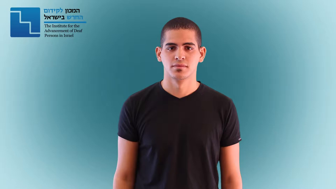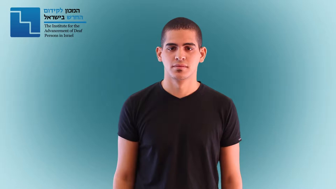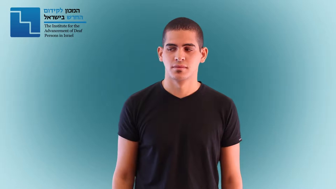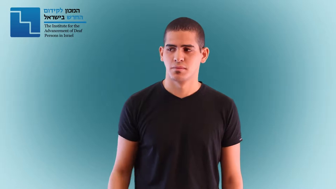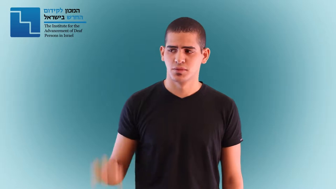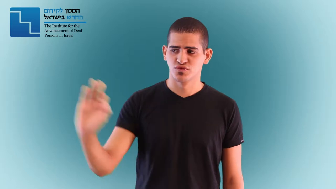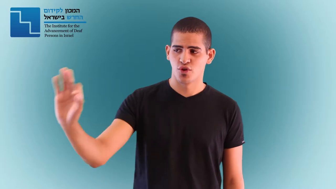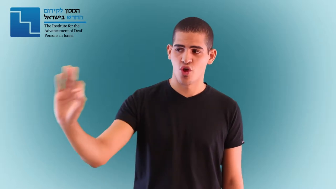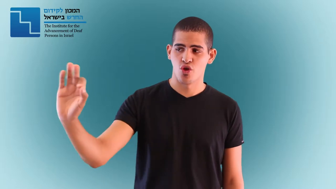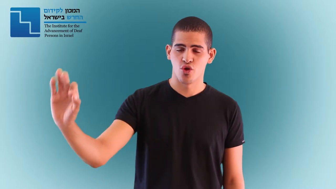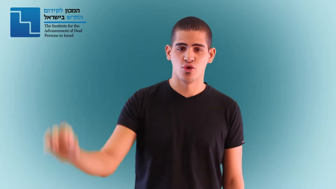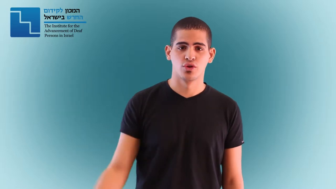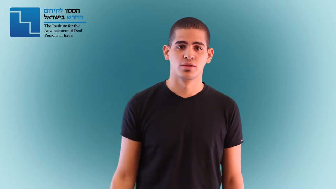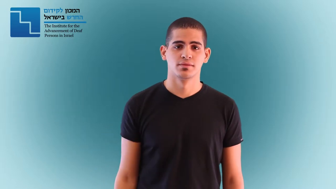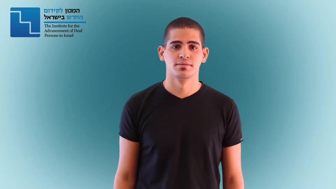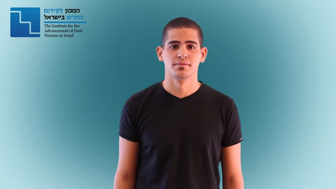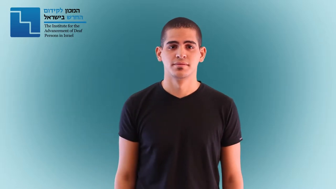בשבילו